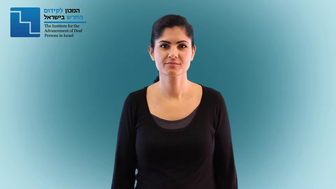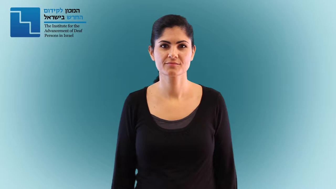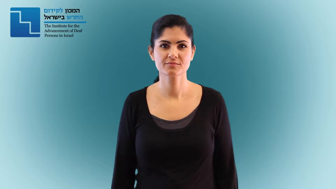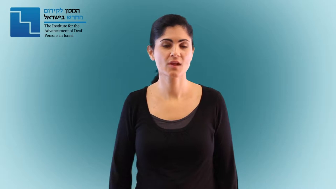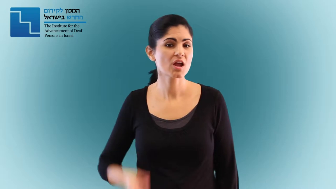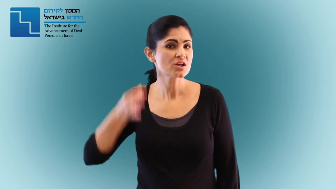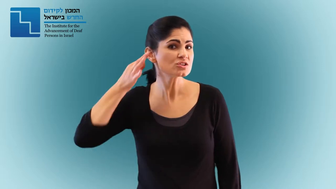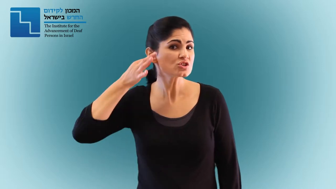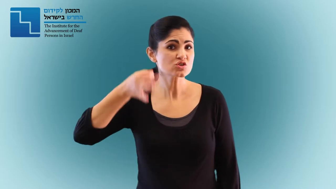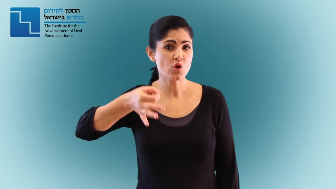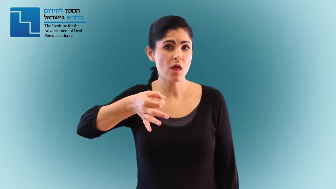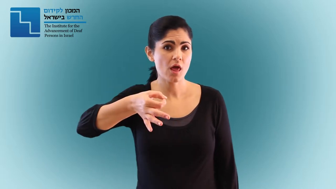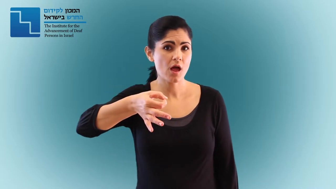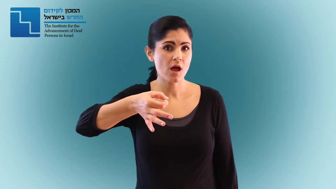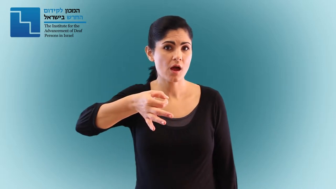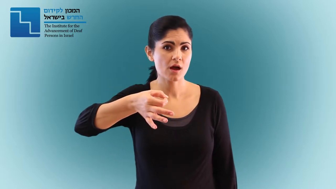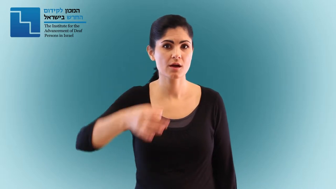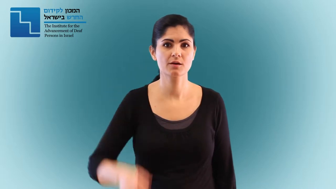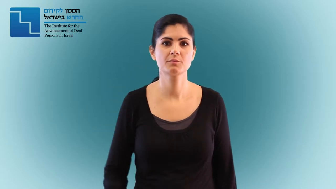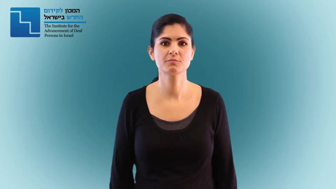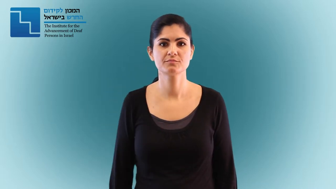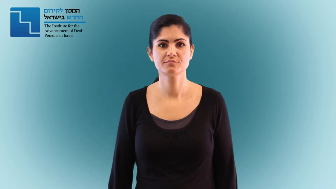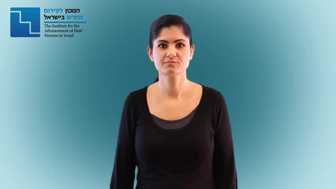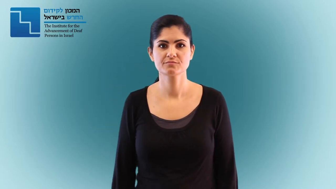סוללה